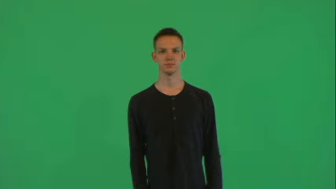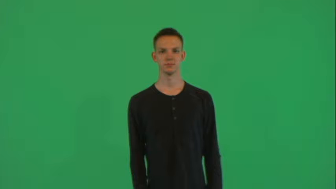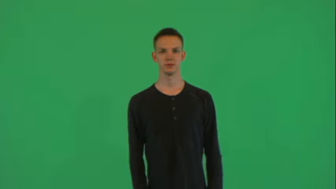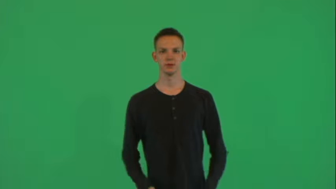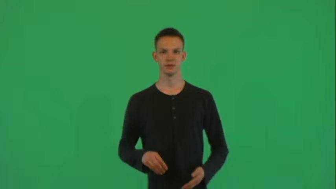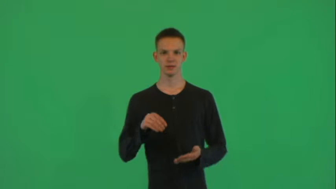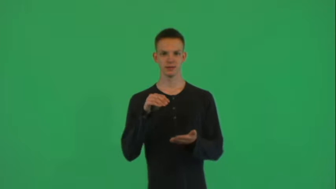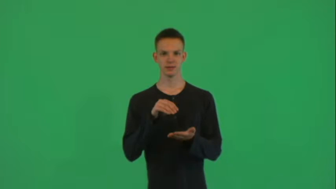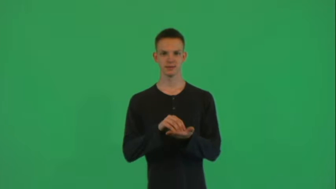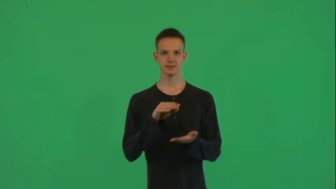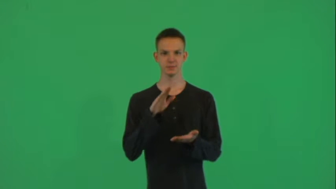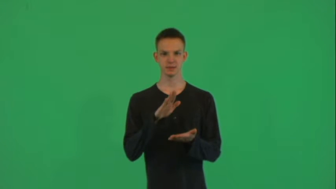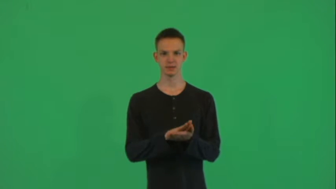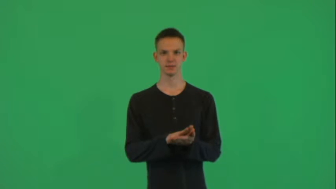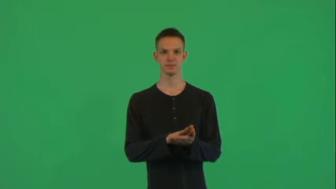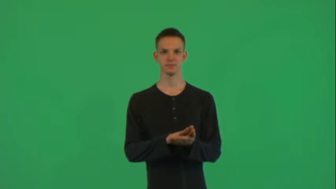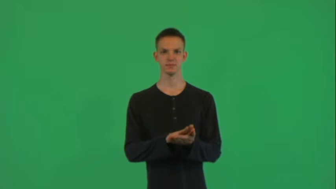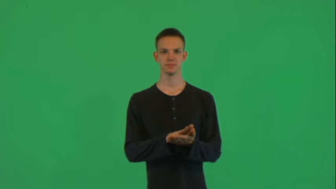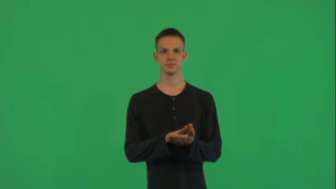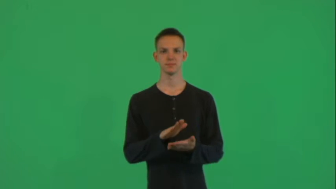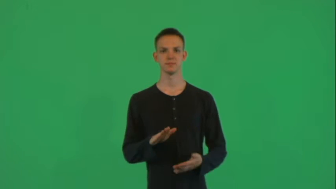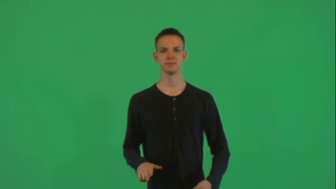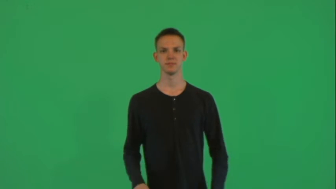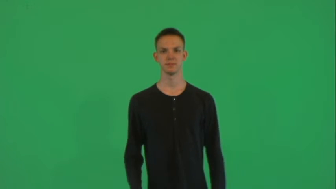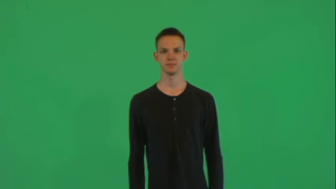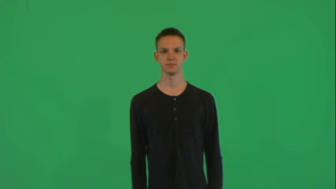zapisać